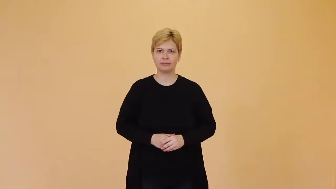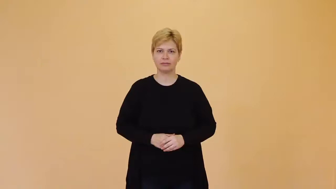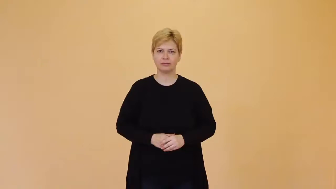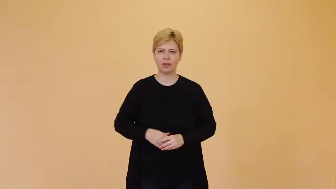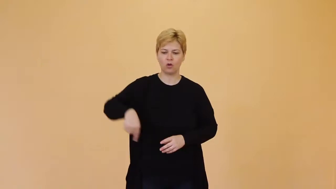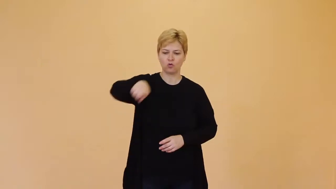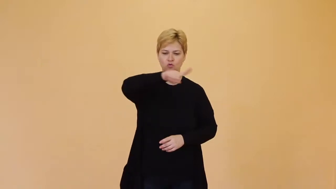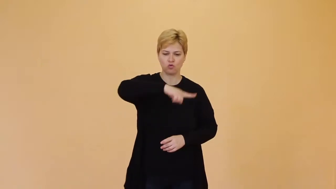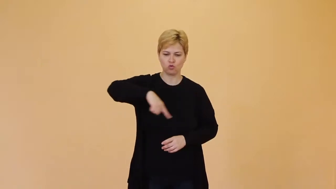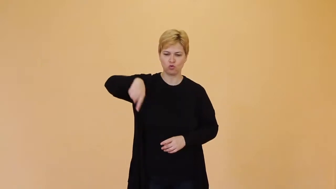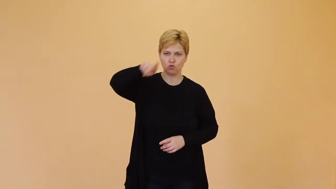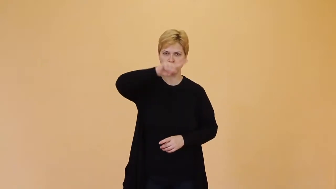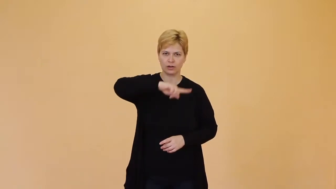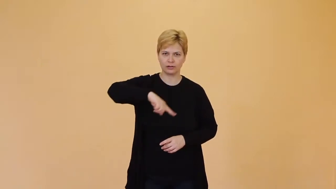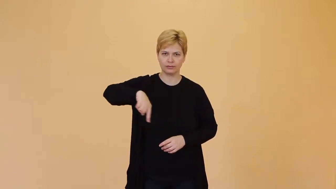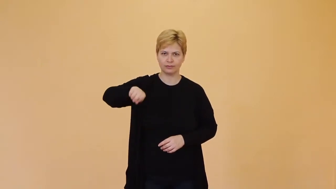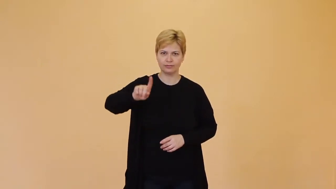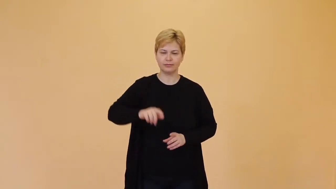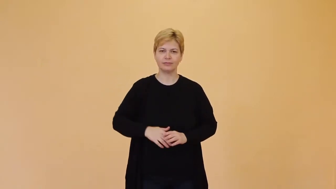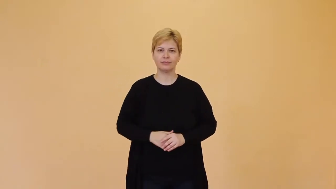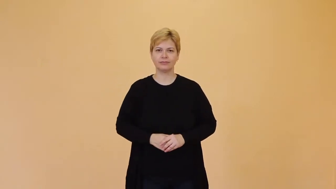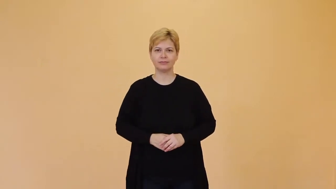kruh